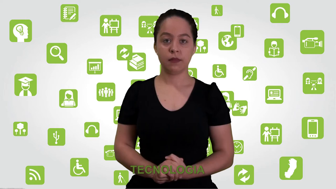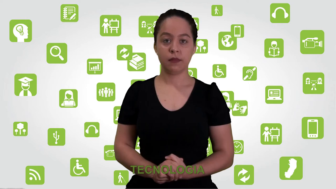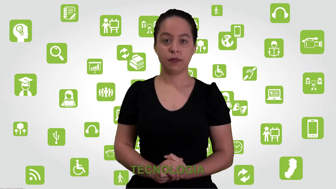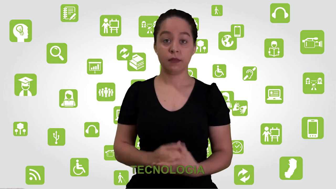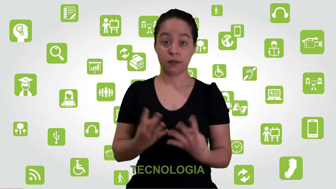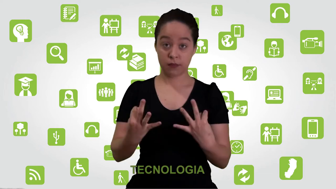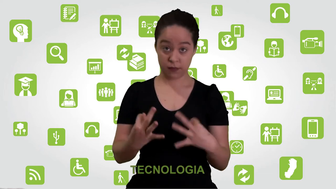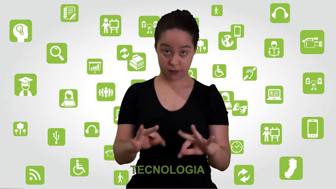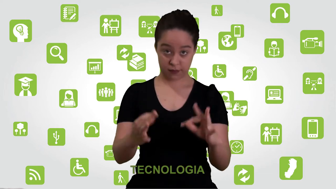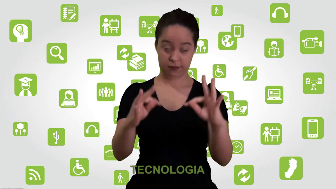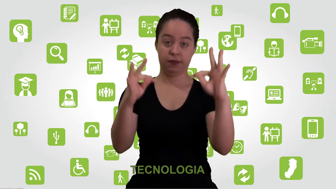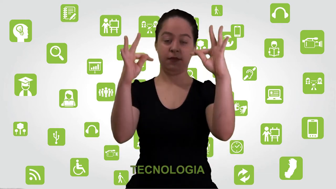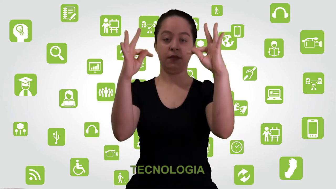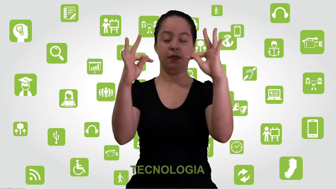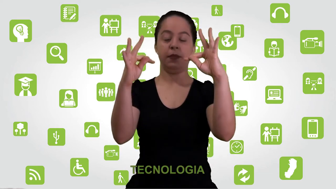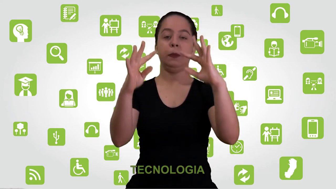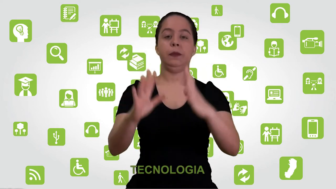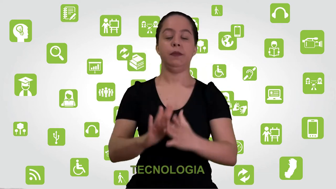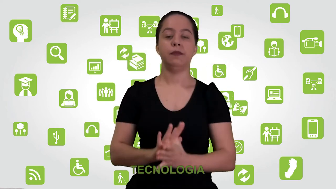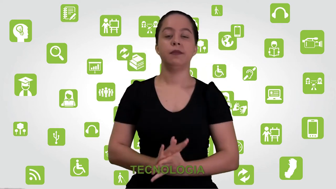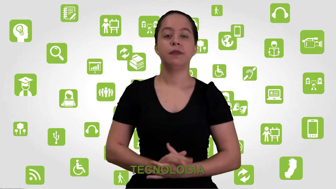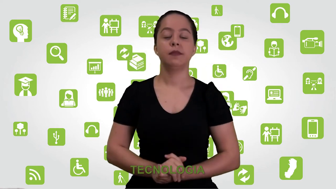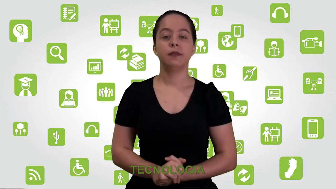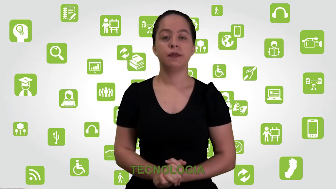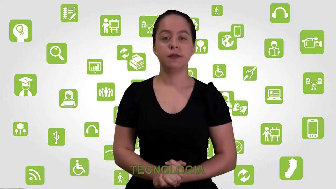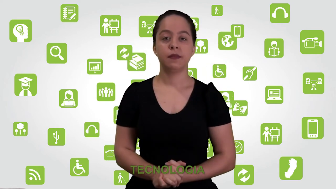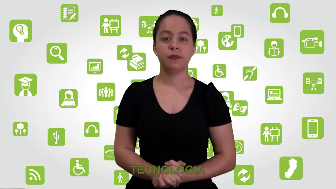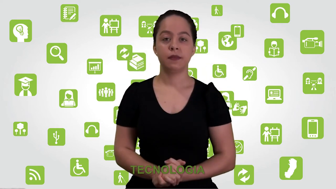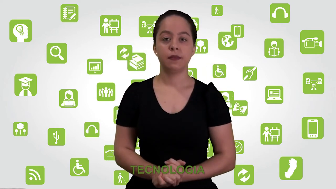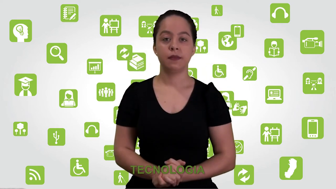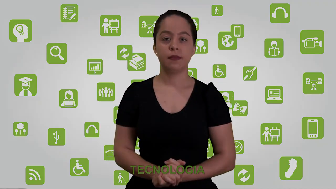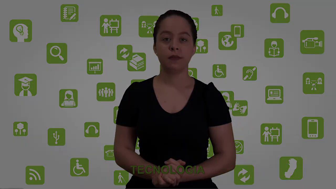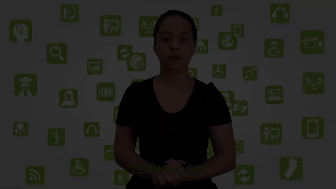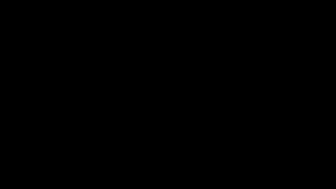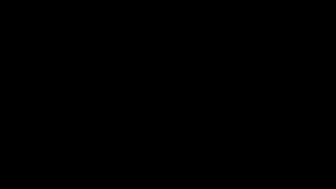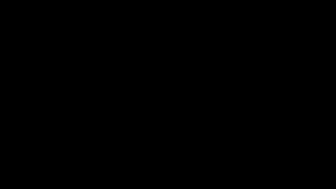Tecnologia